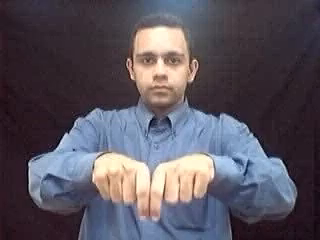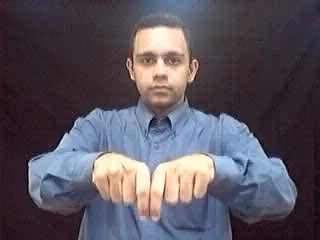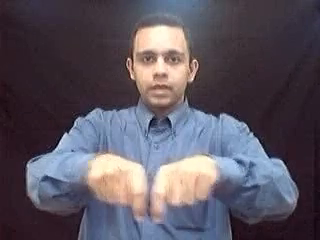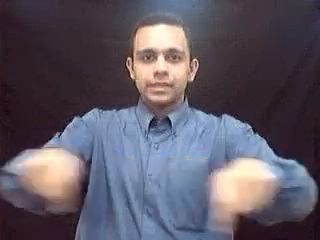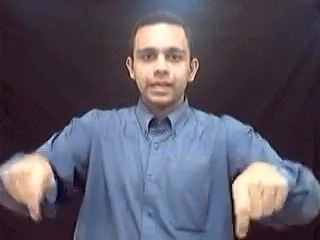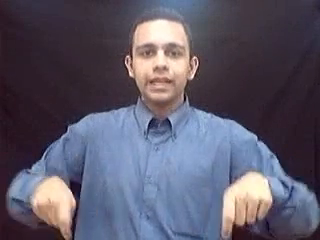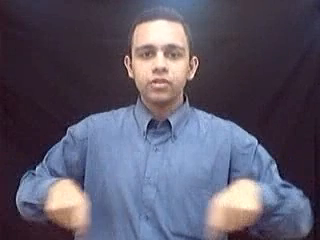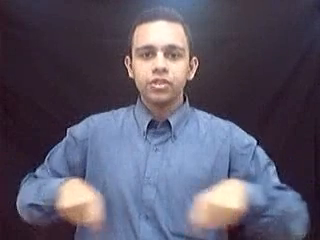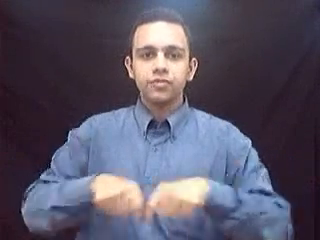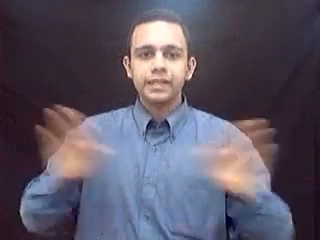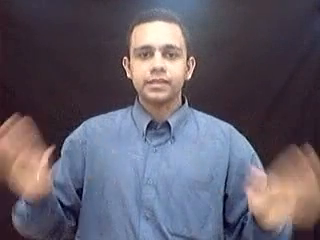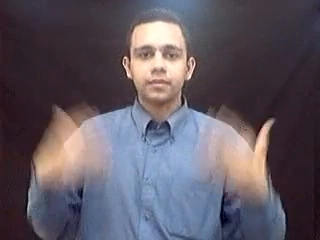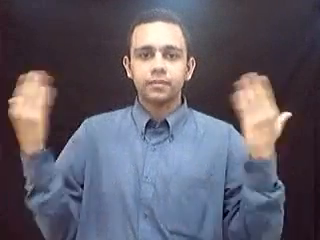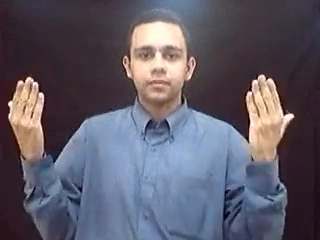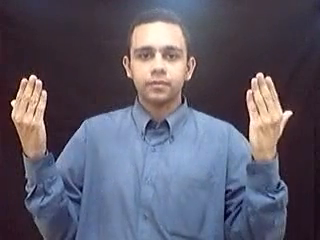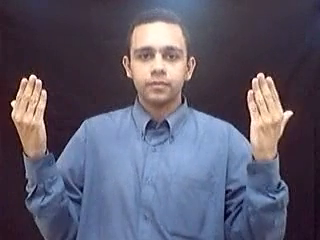salao de festa